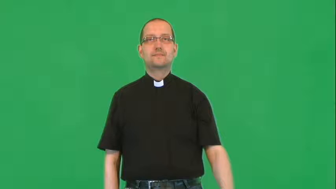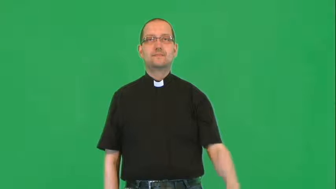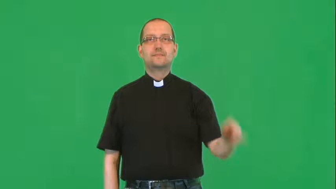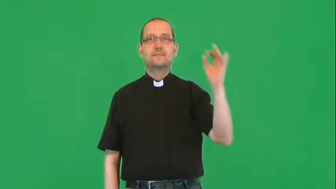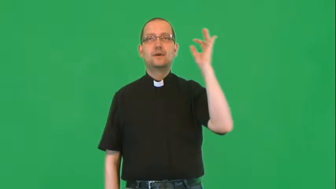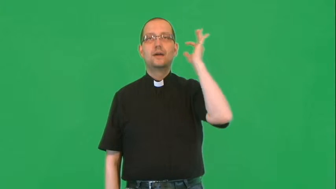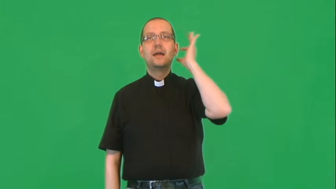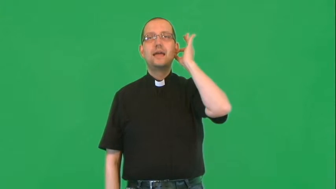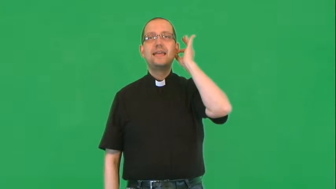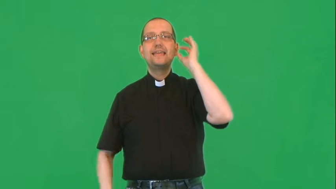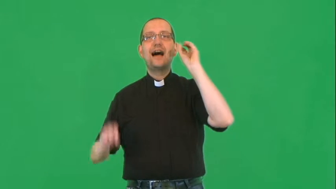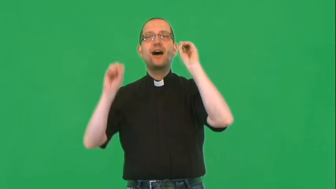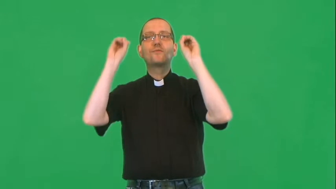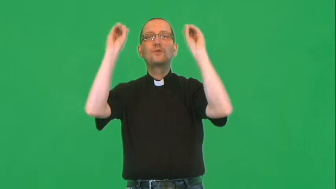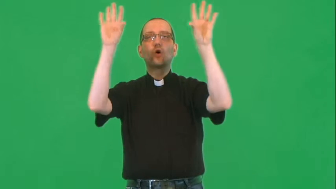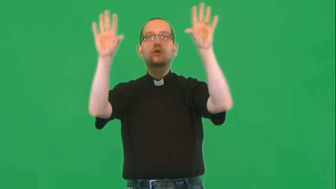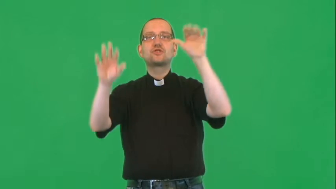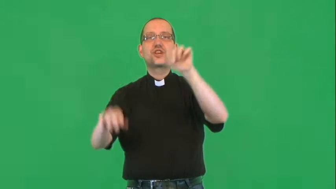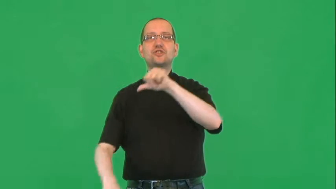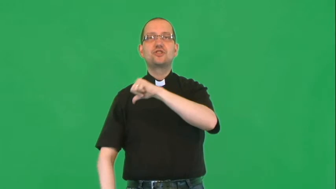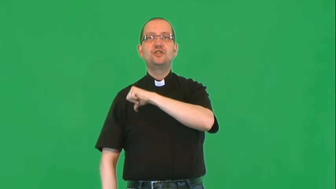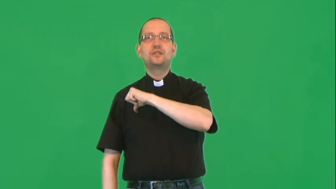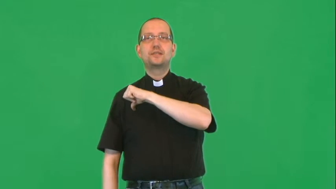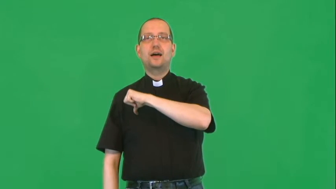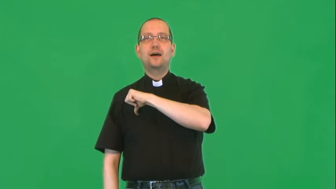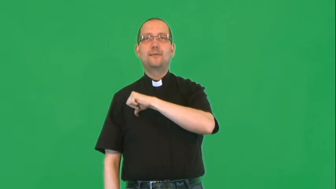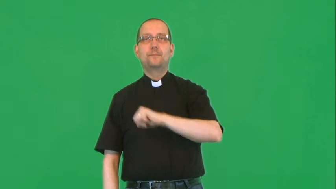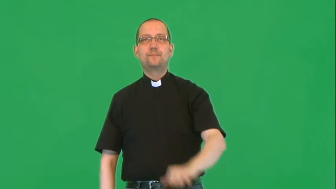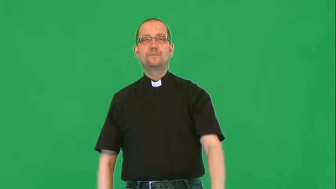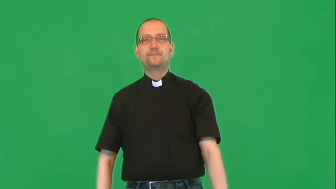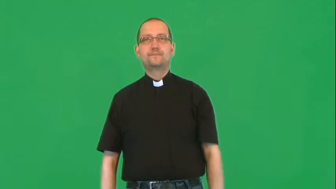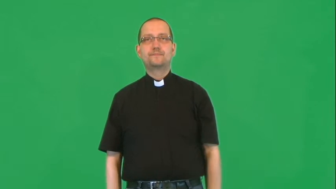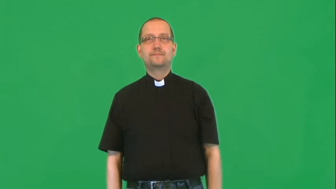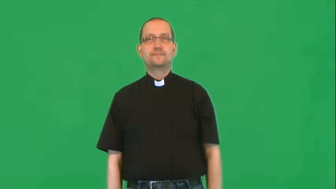jawnogrzesznica